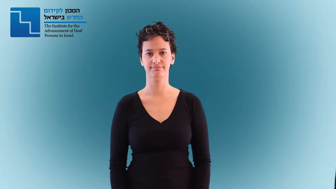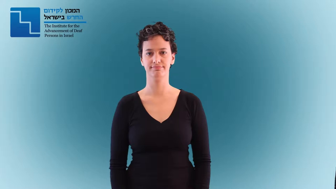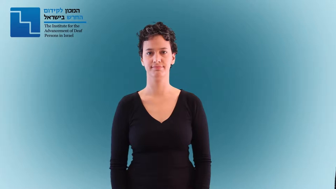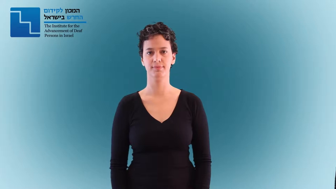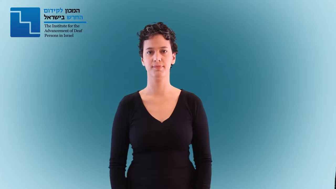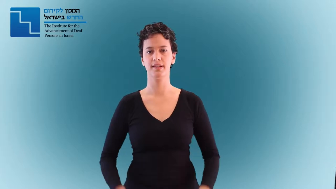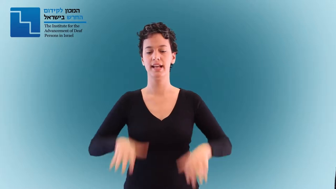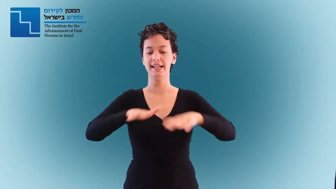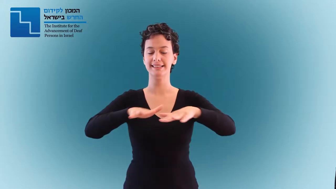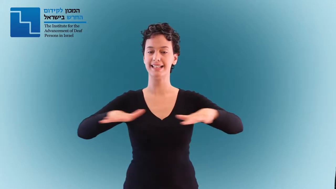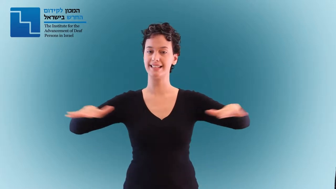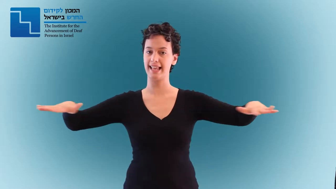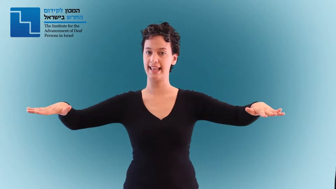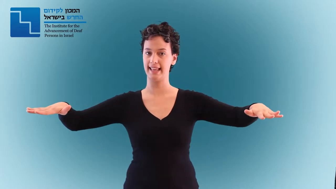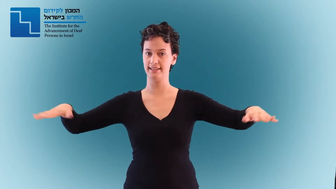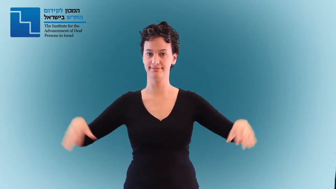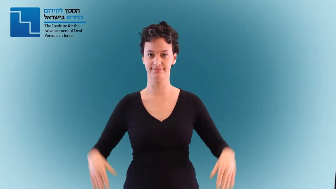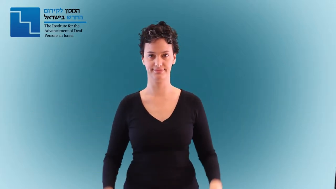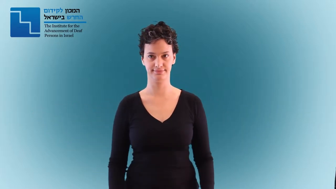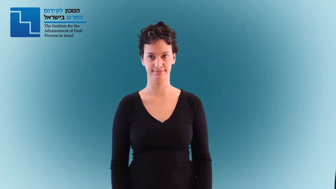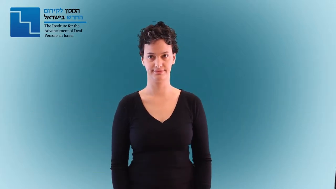שדה